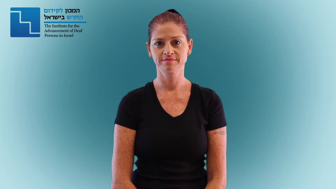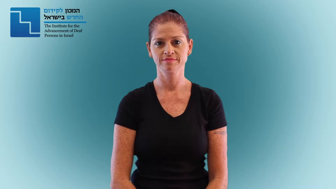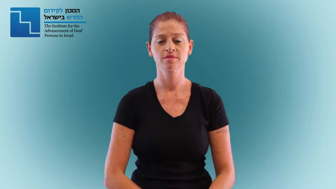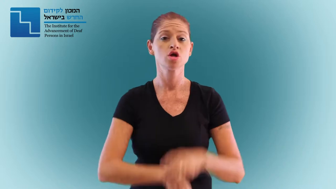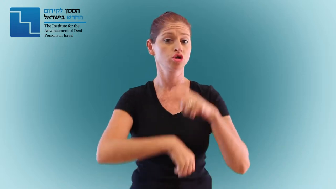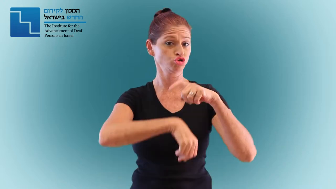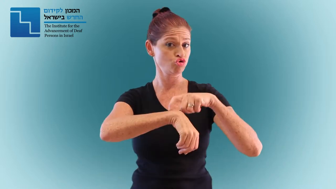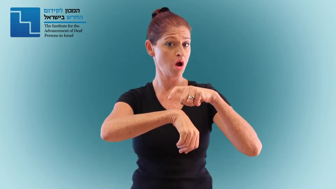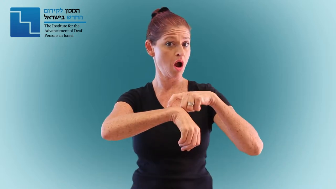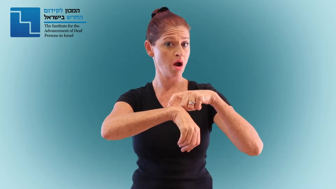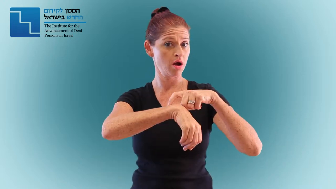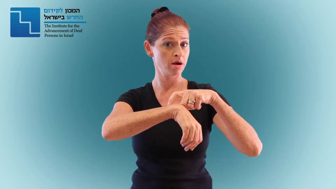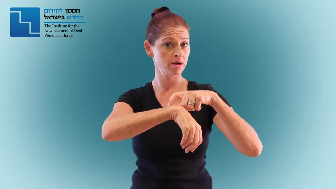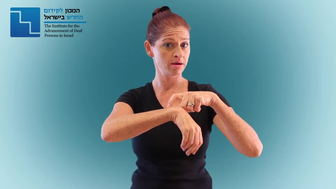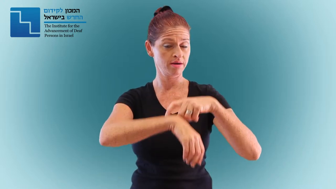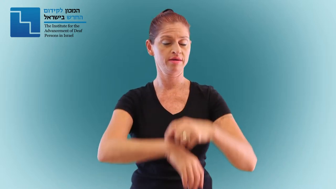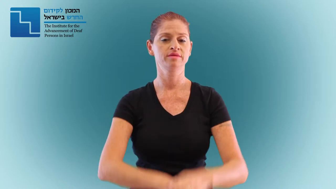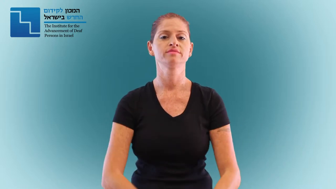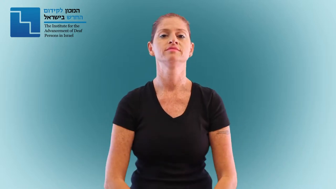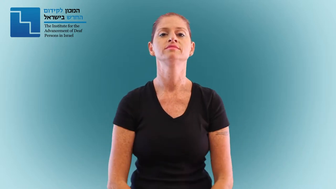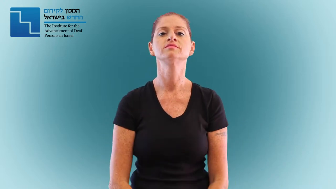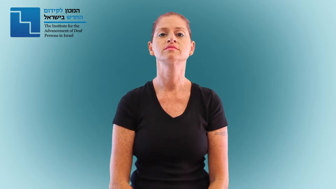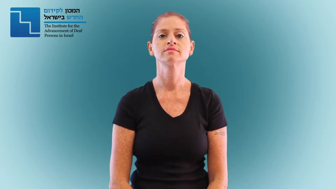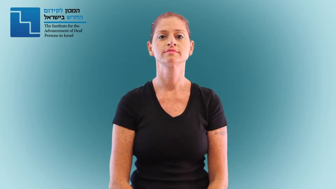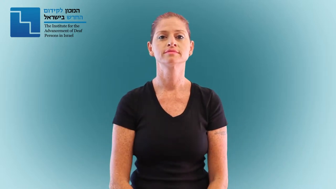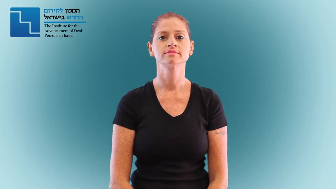שעה